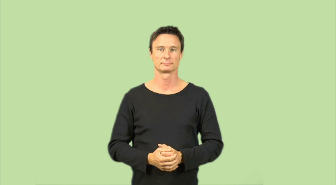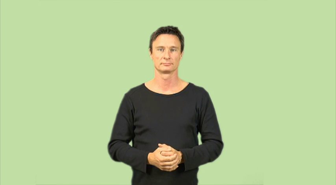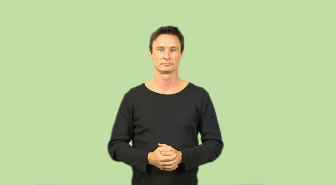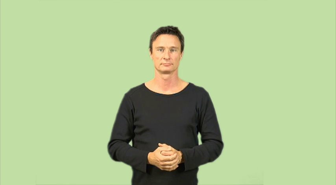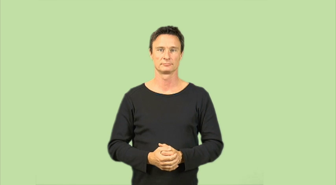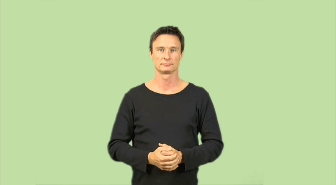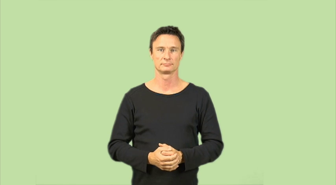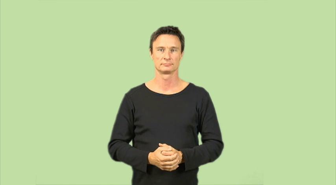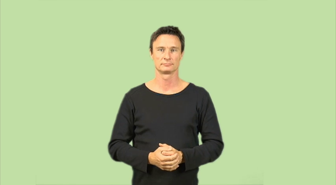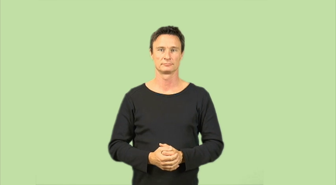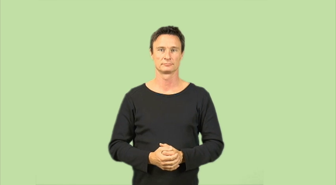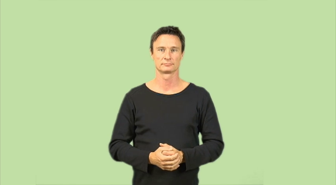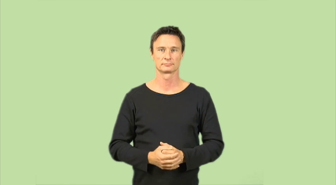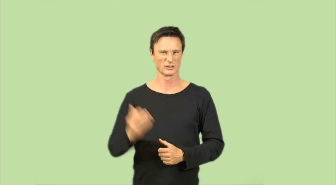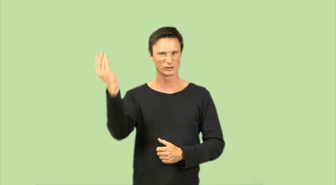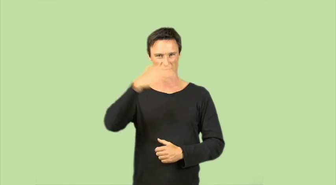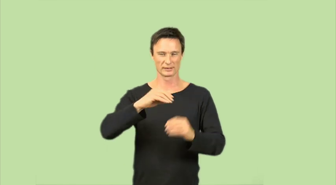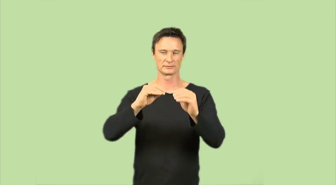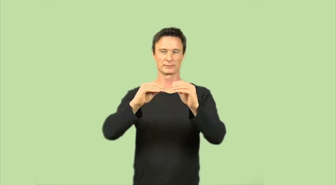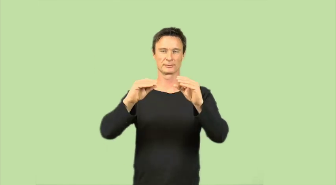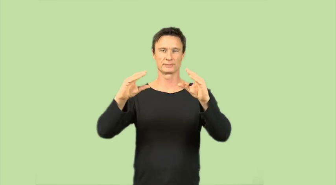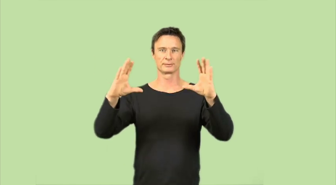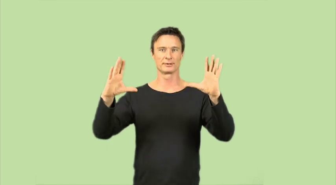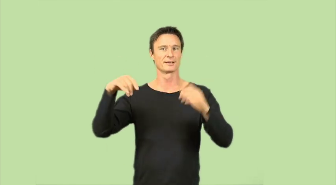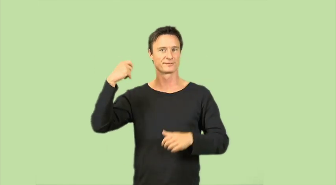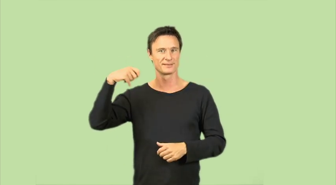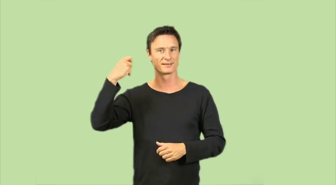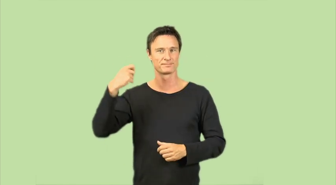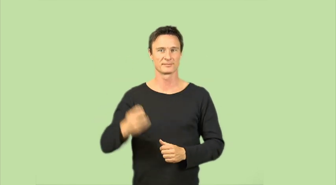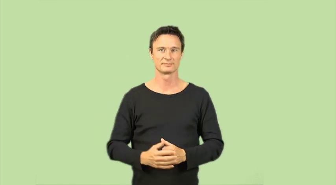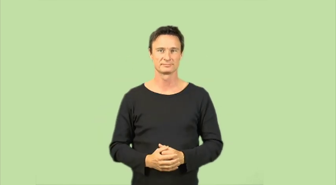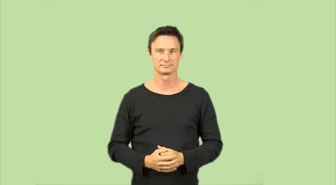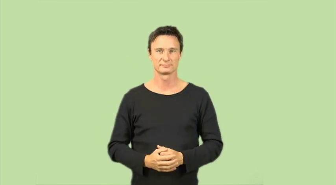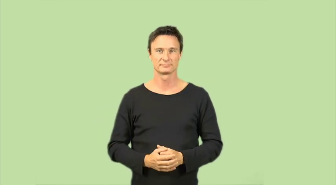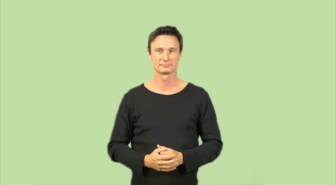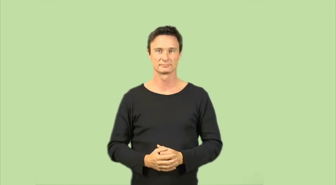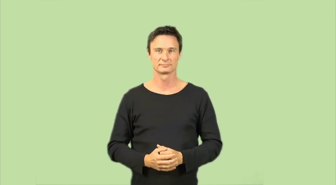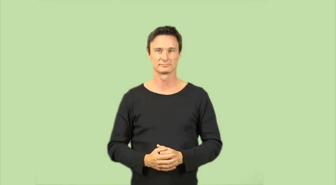Aufblende